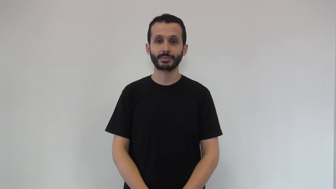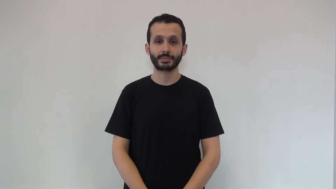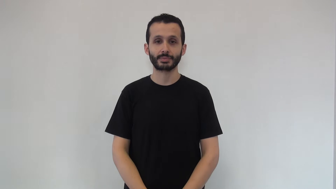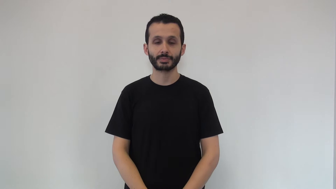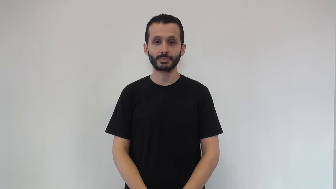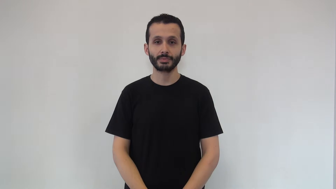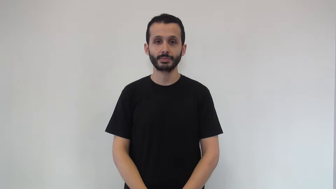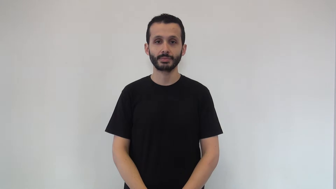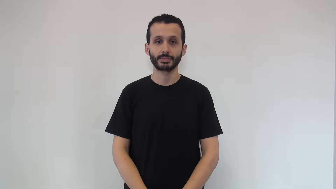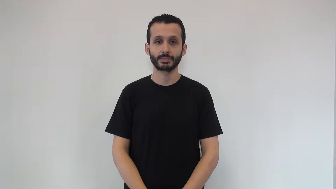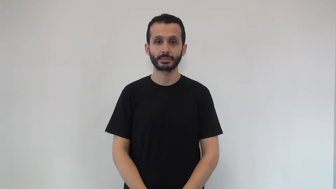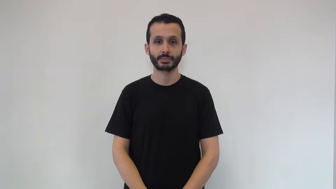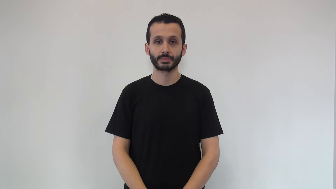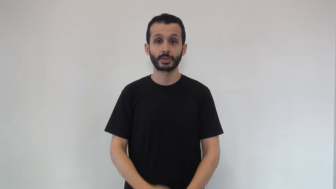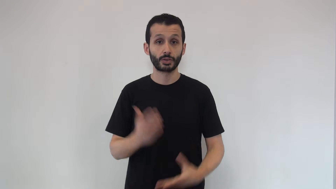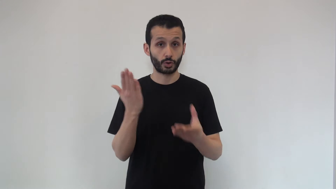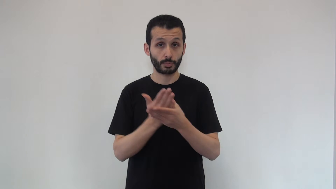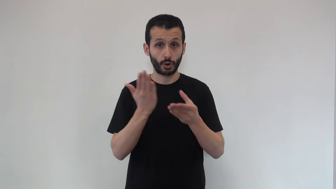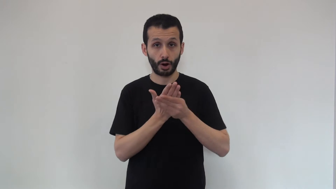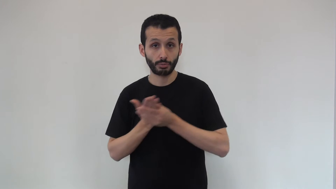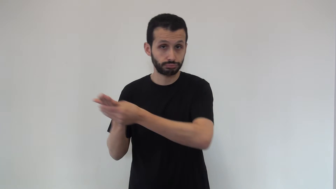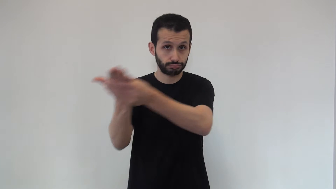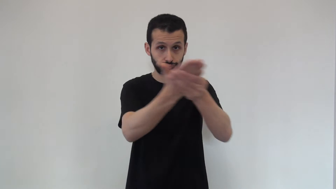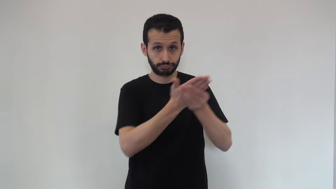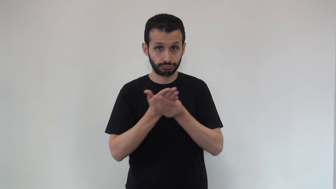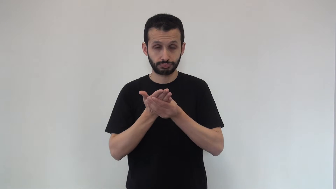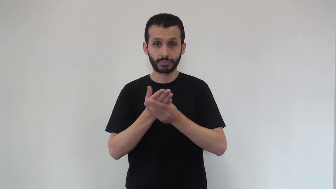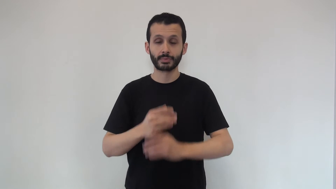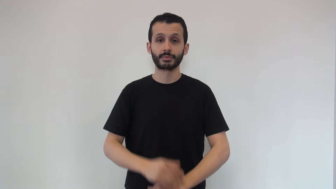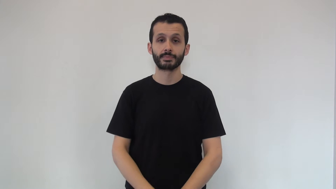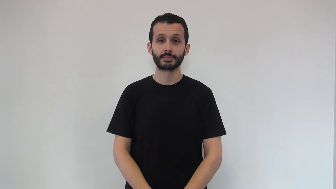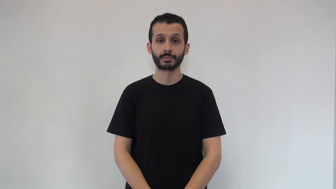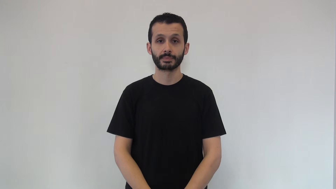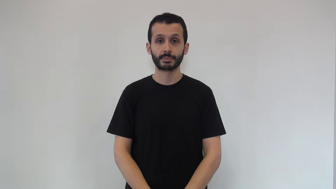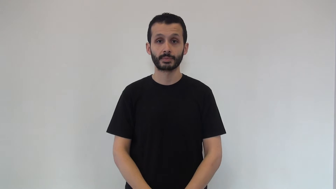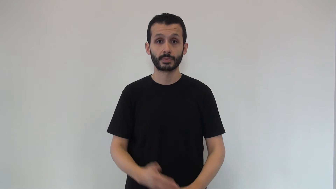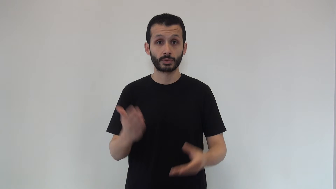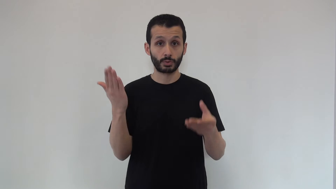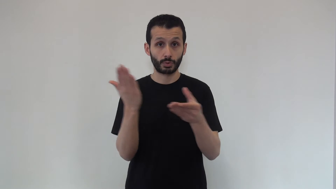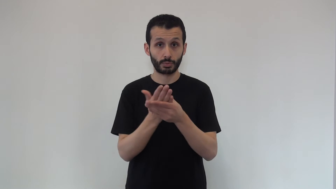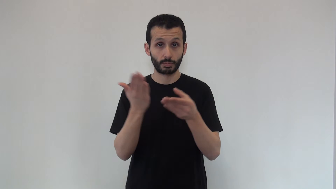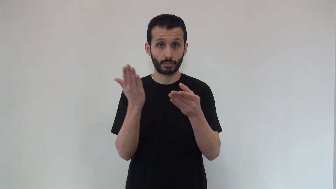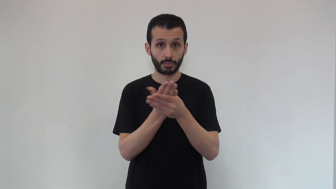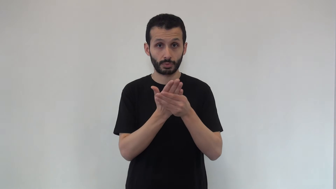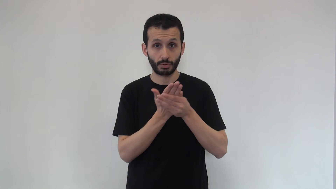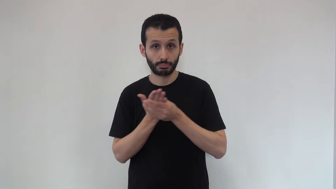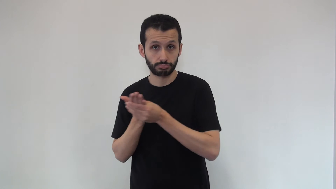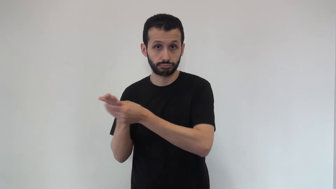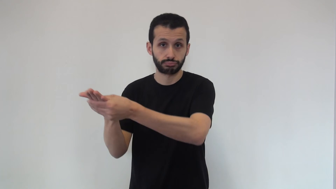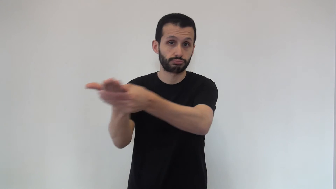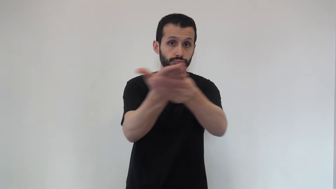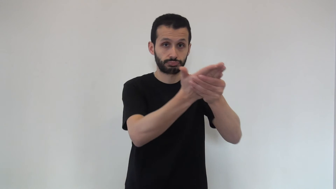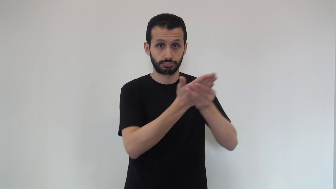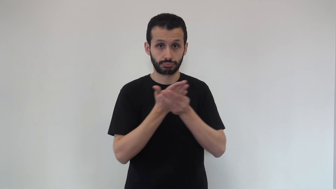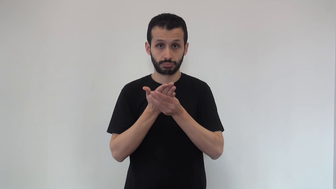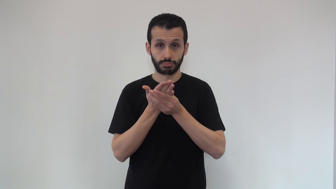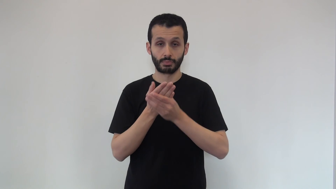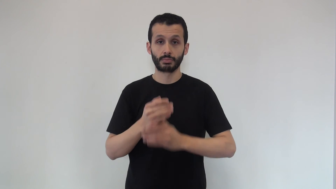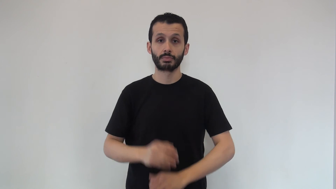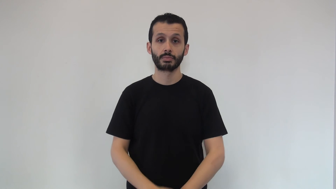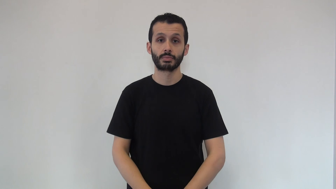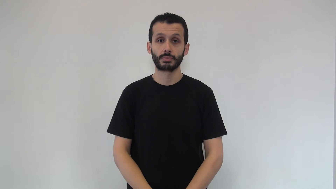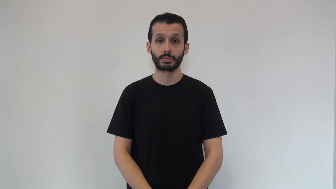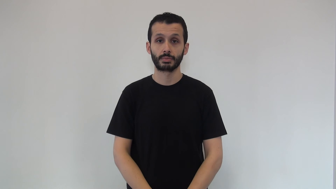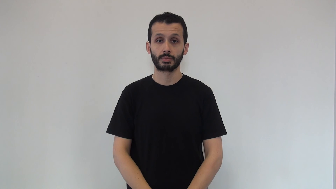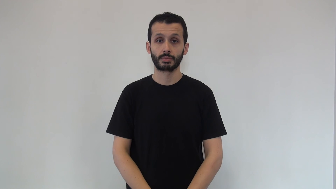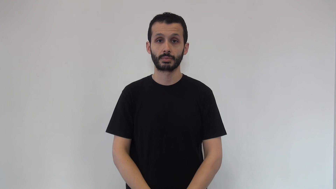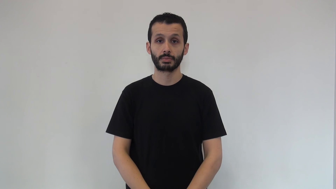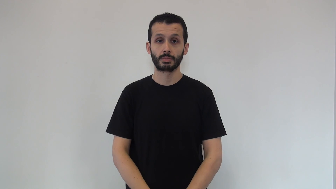circuit du document